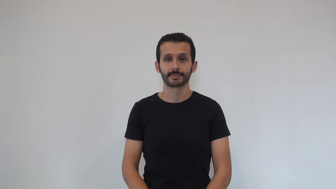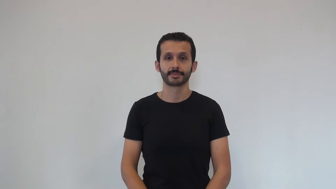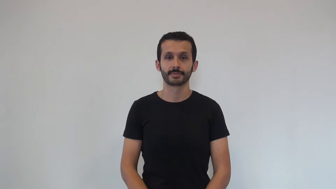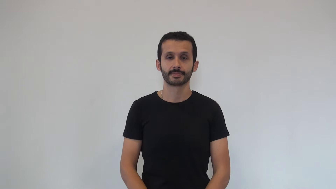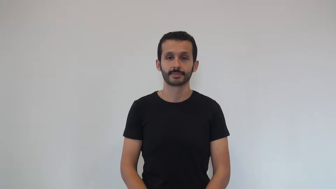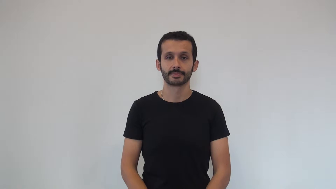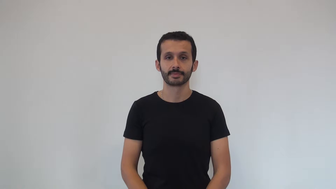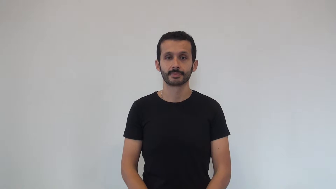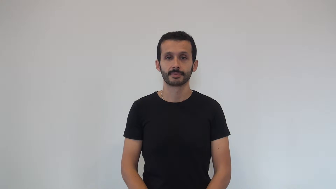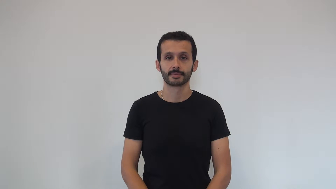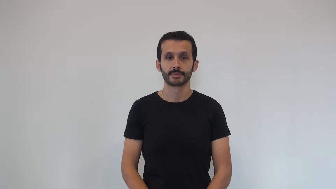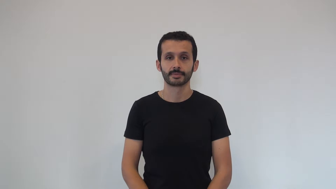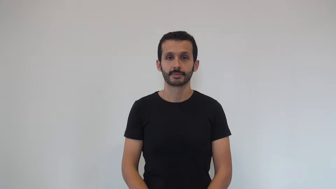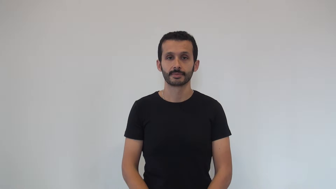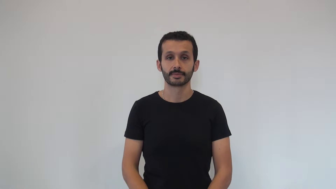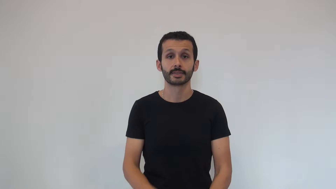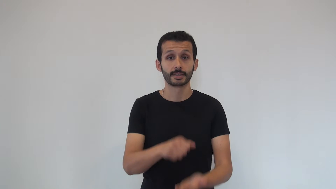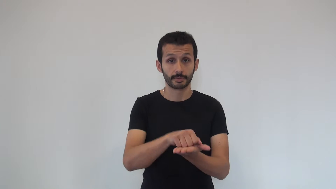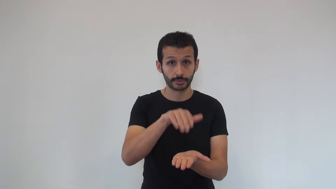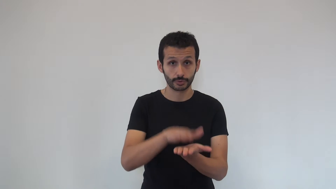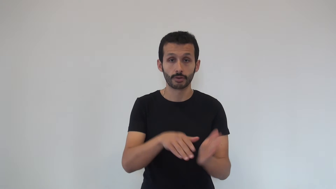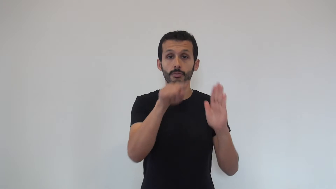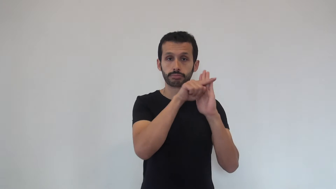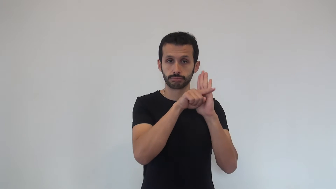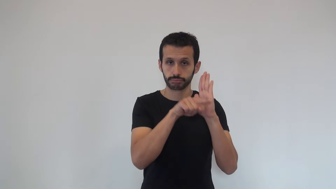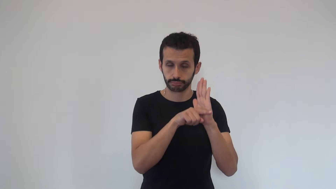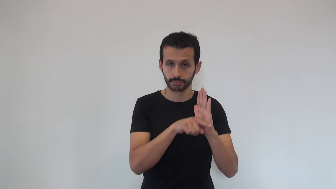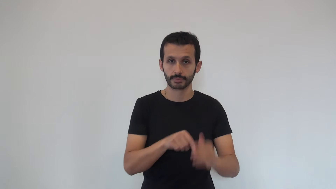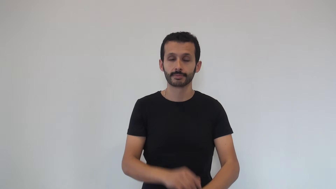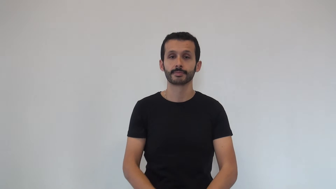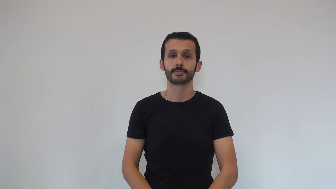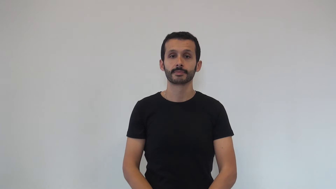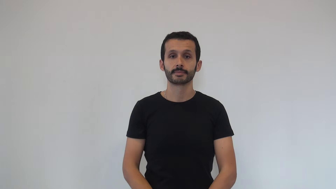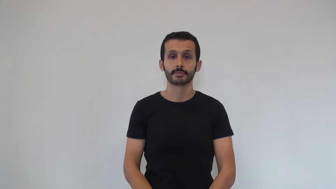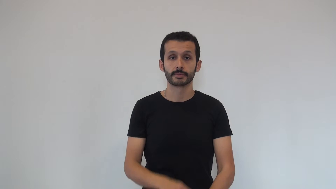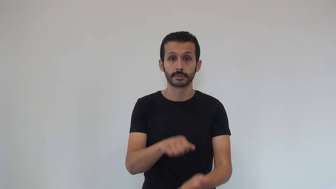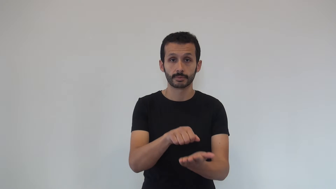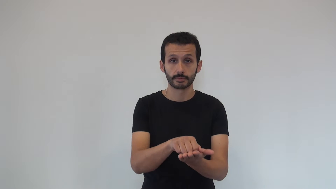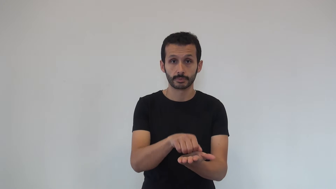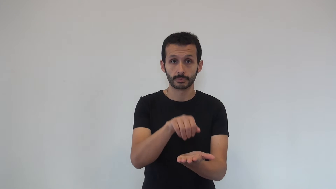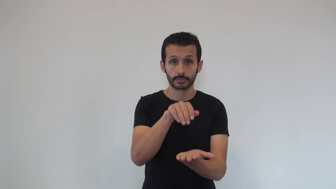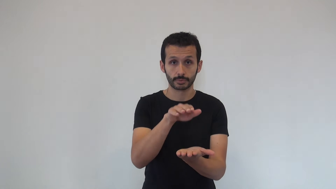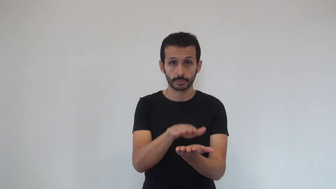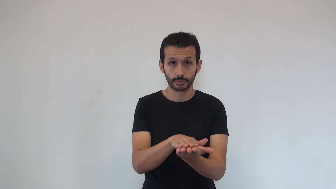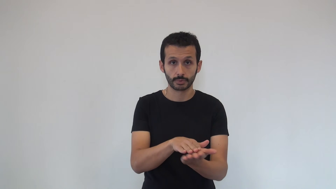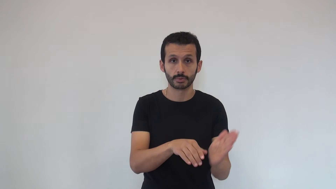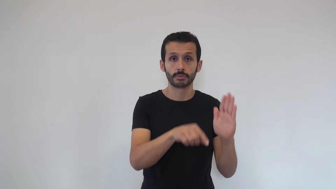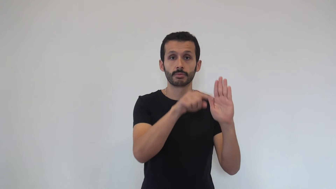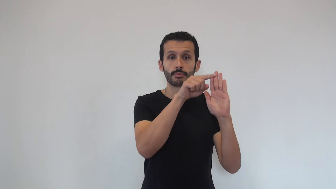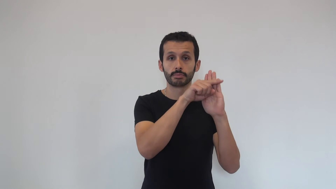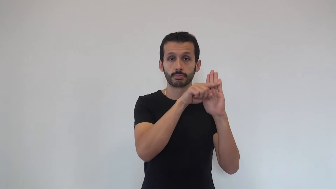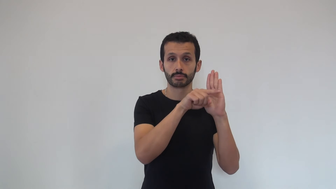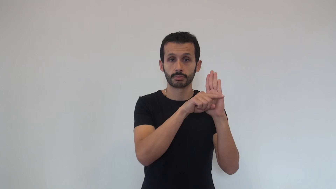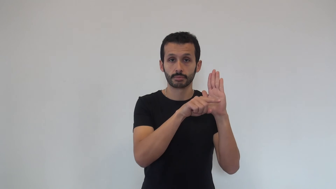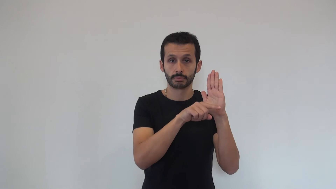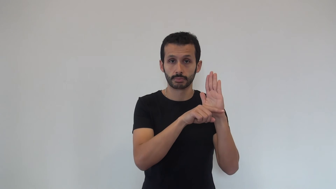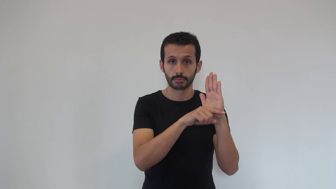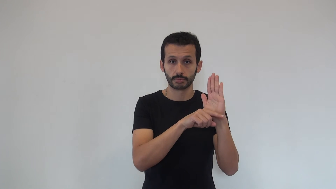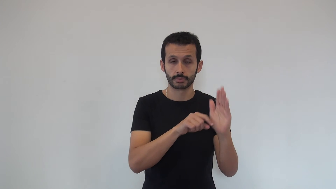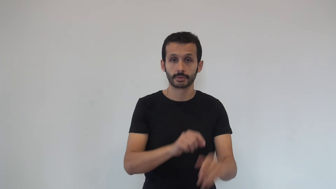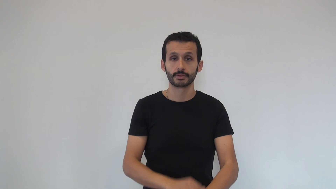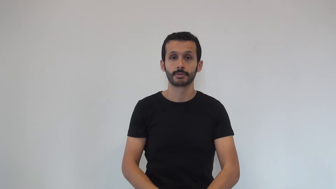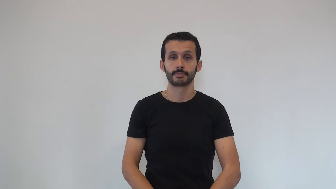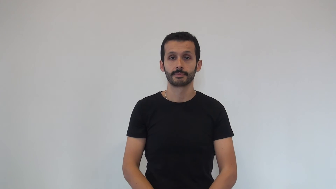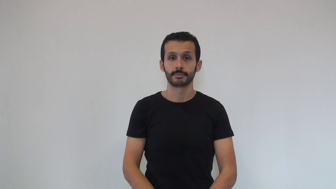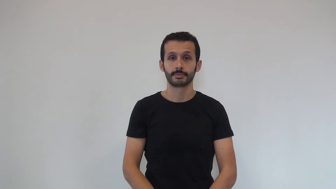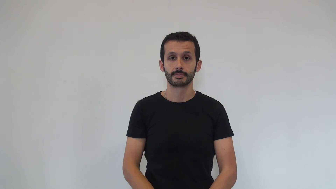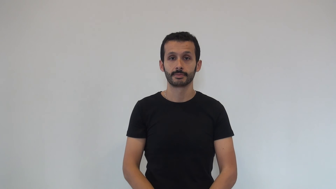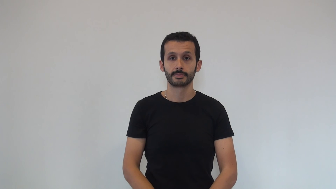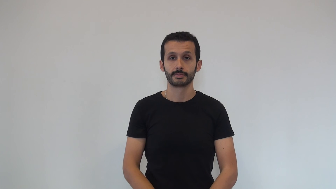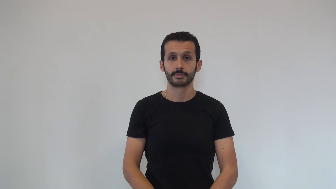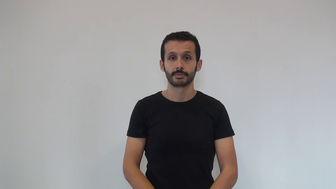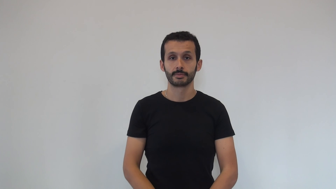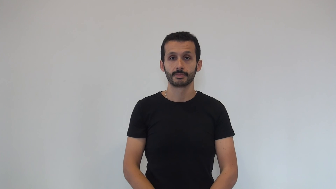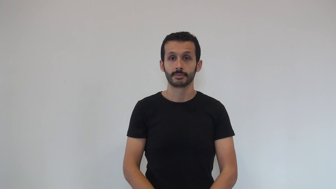formalités d'inscription